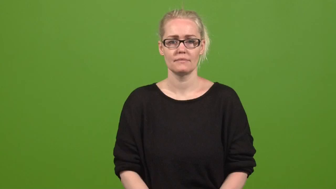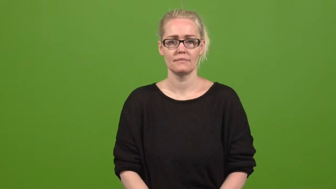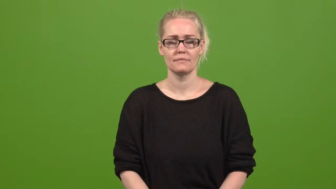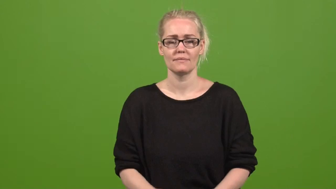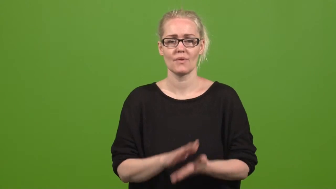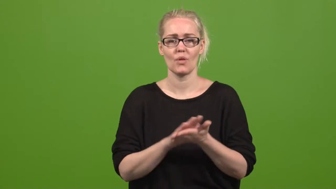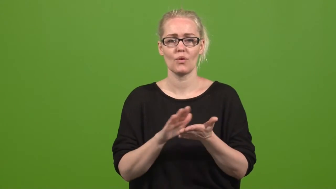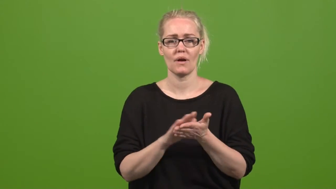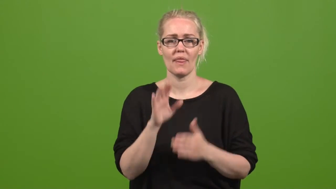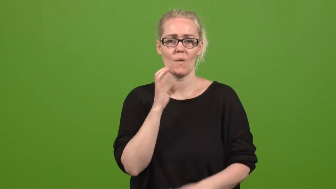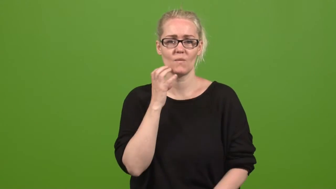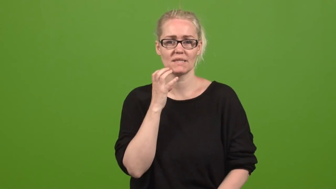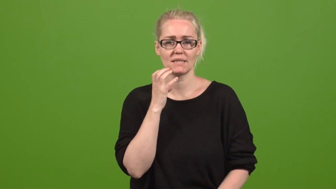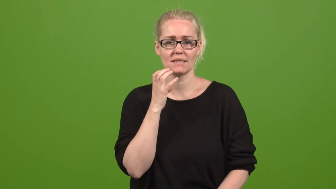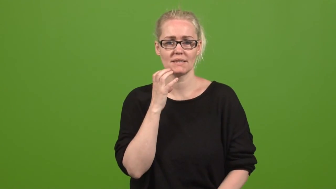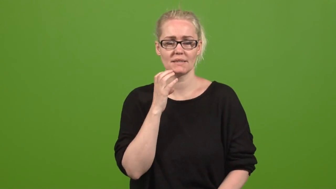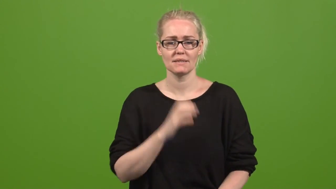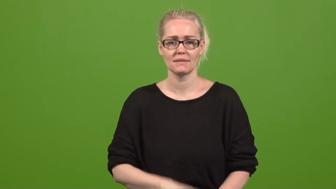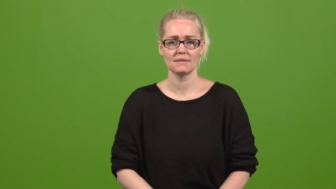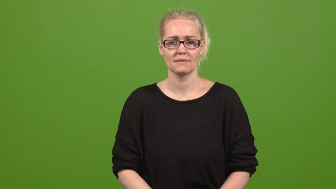Þurrkaðir ávextir